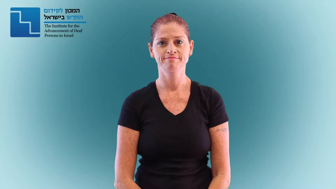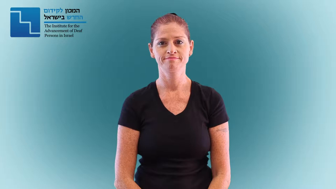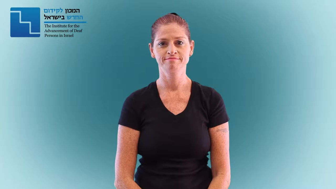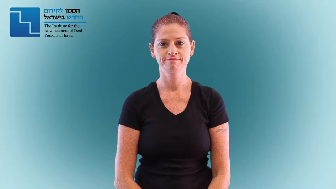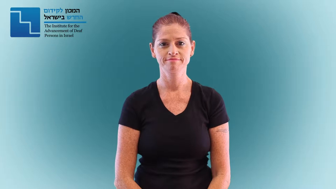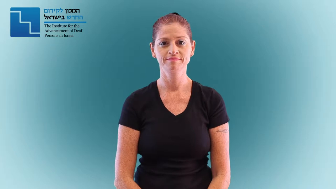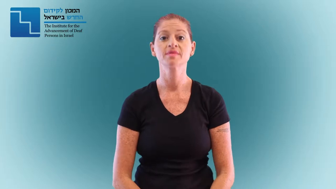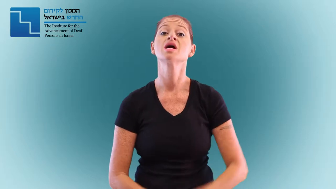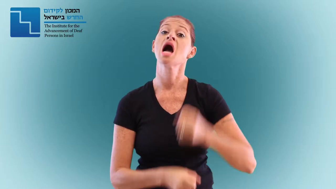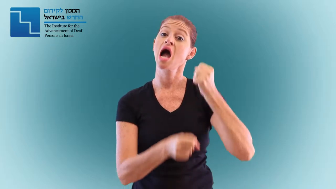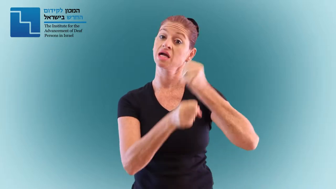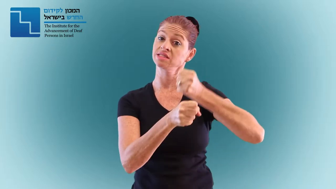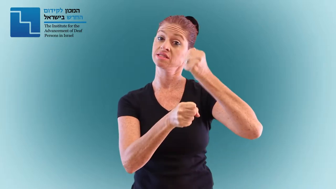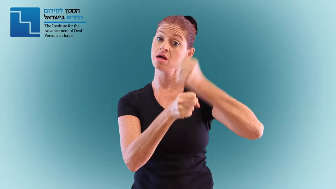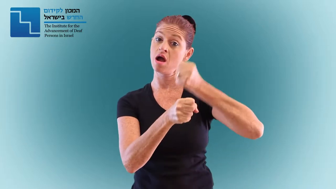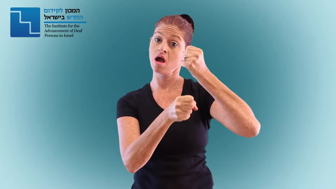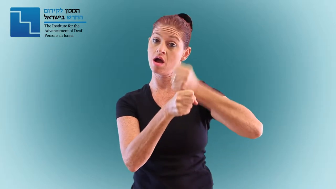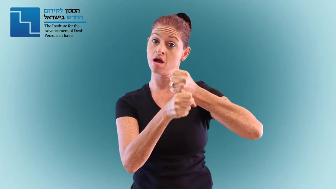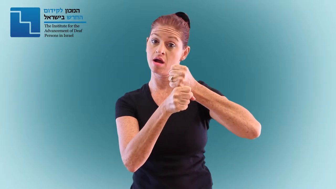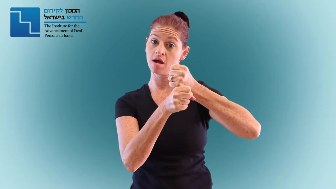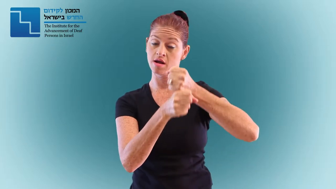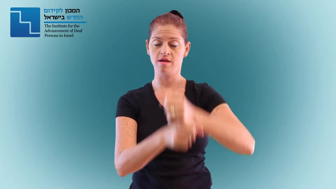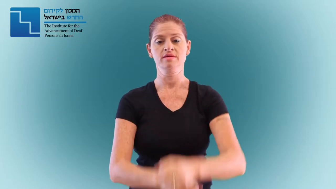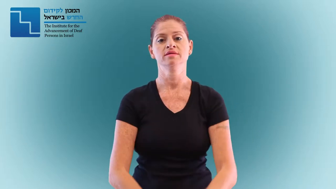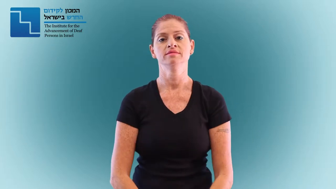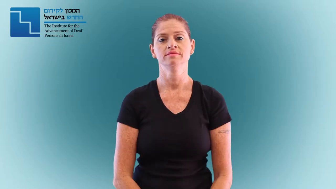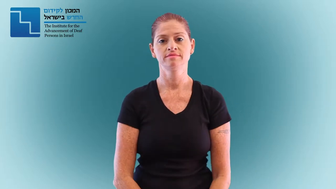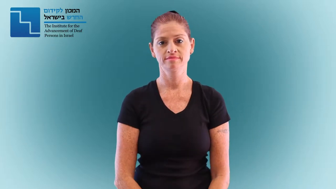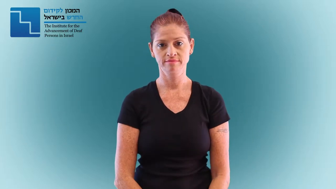לעשות